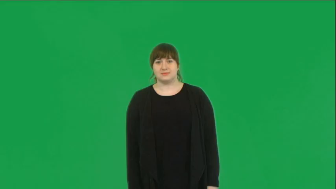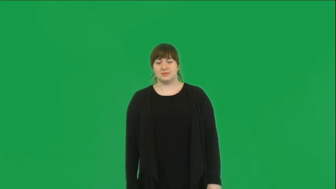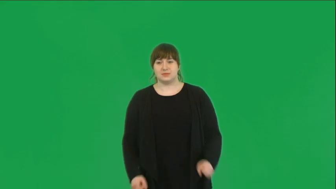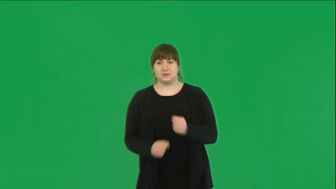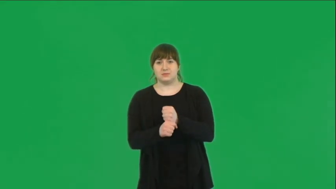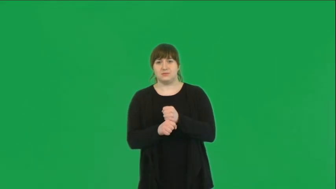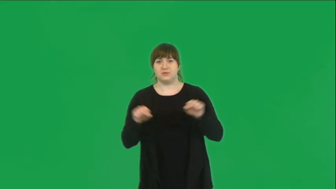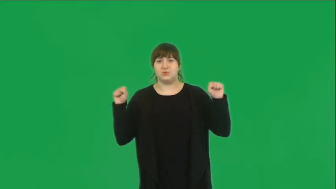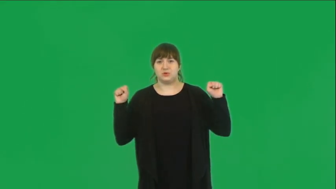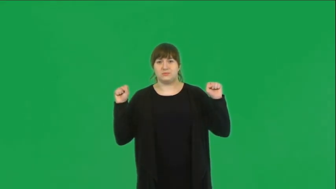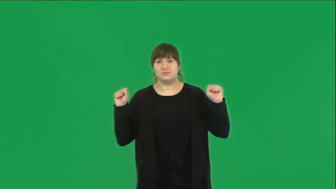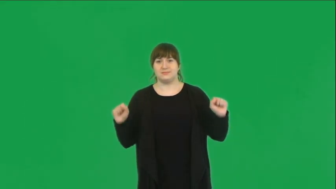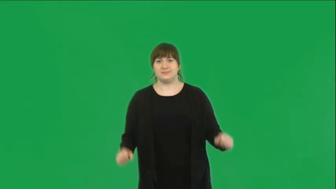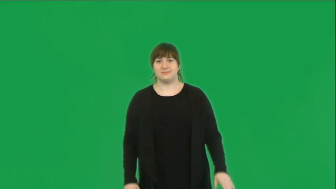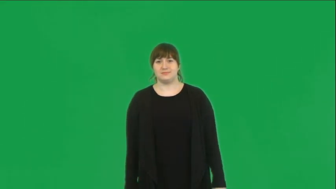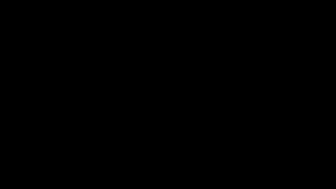wybuch